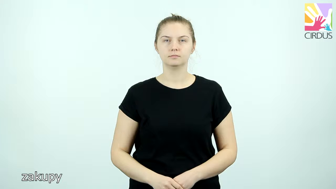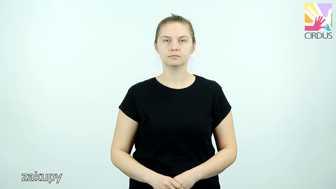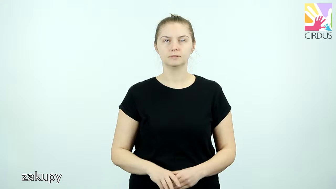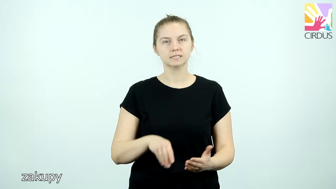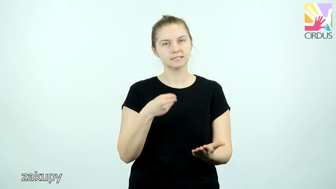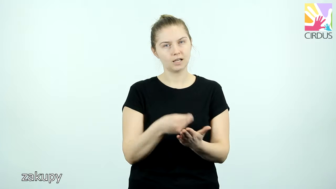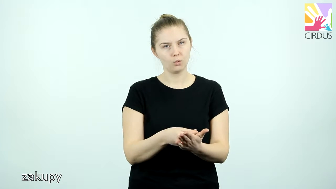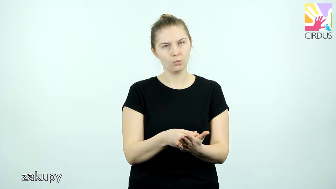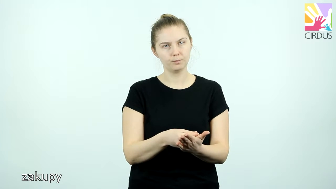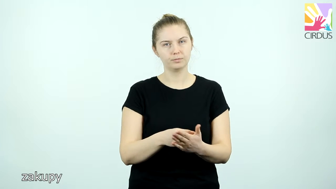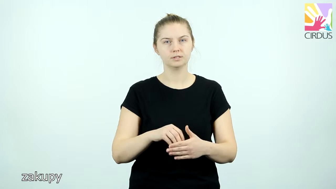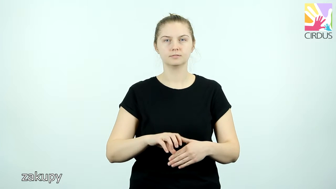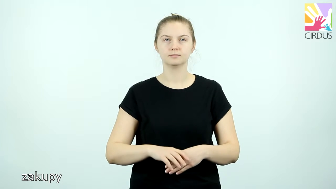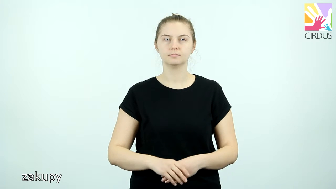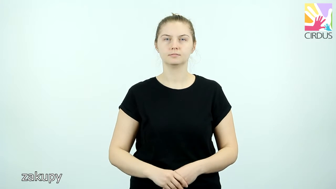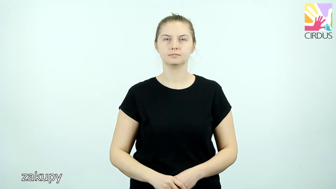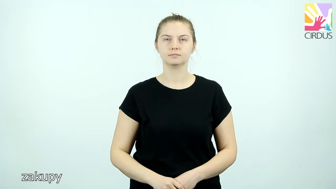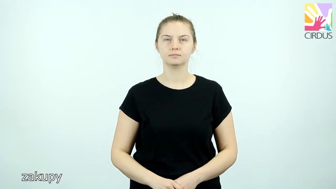zakupy